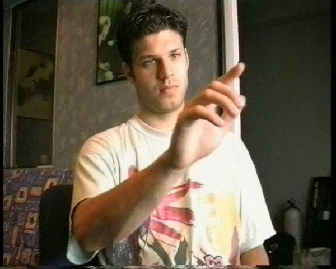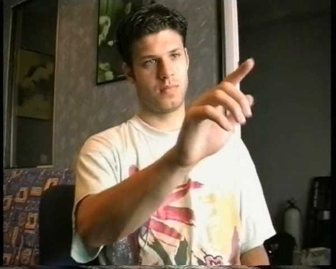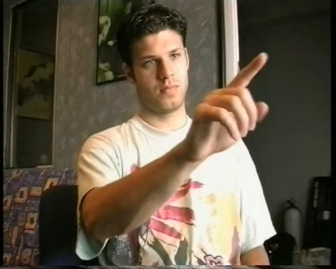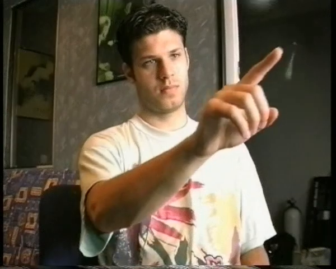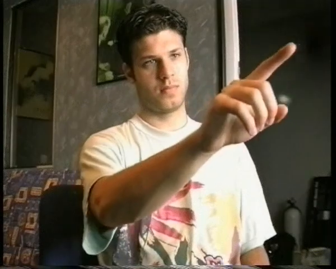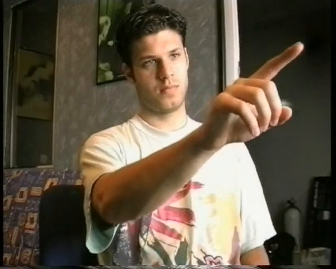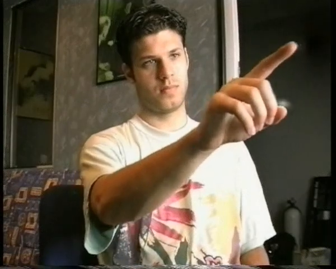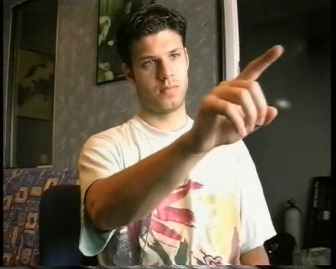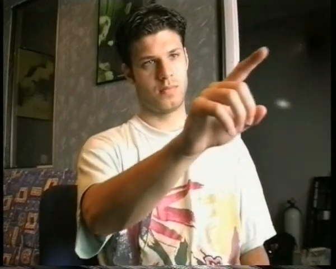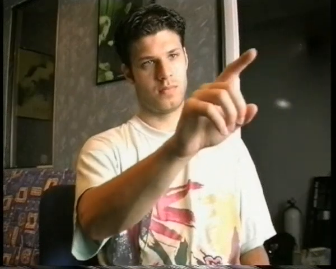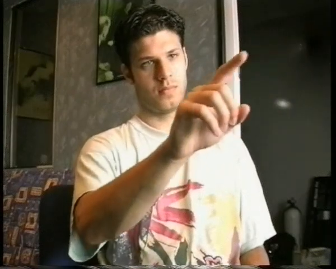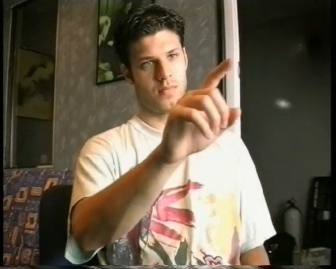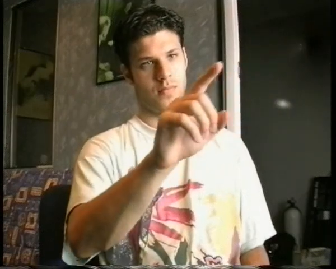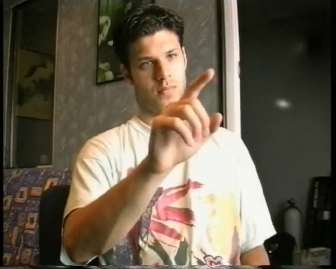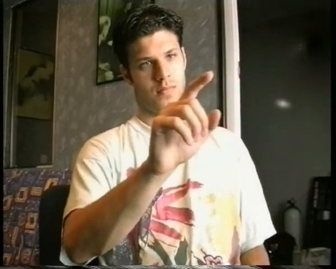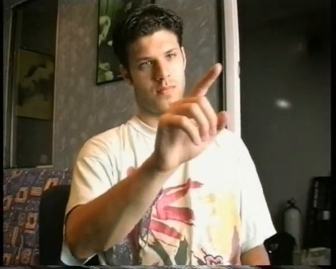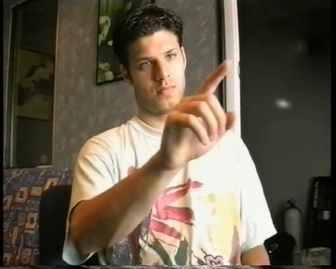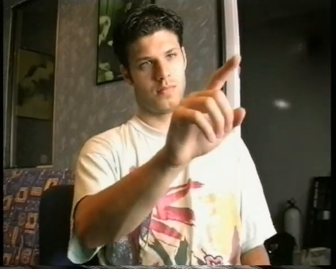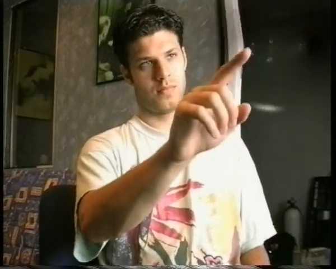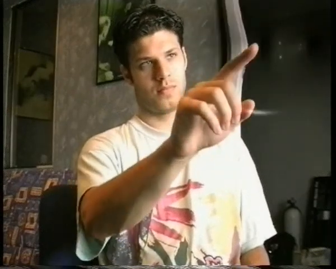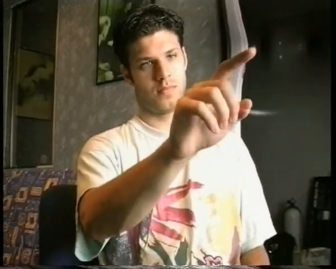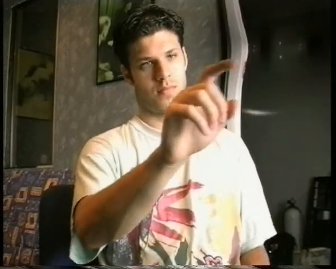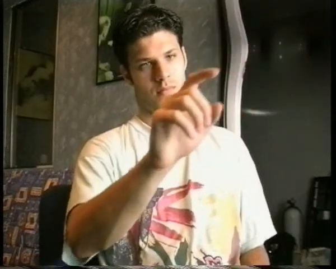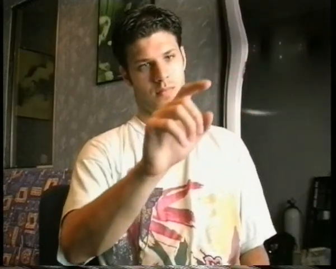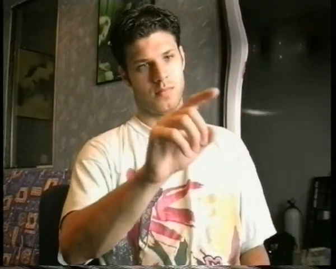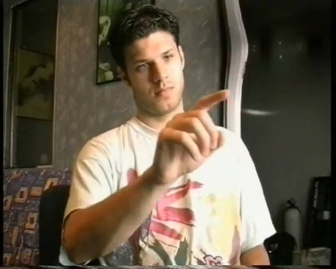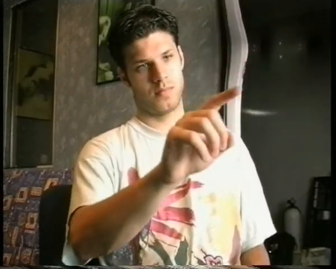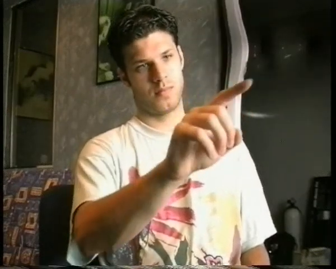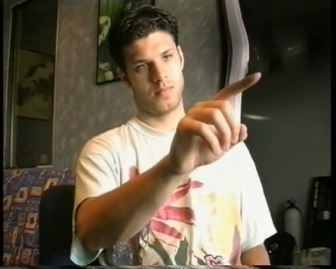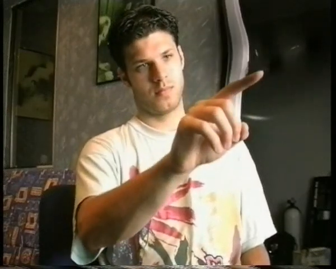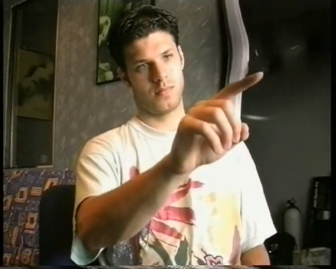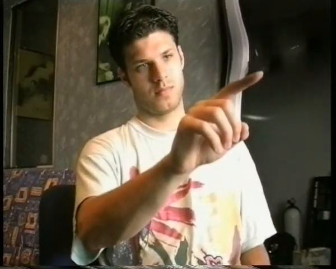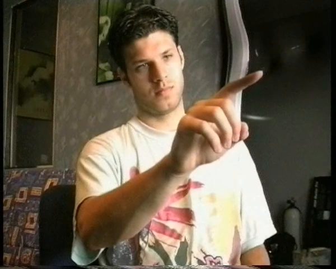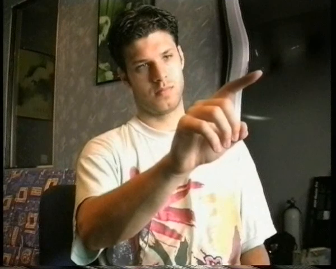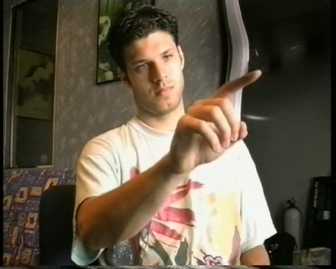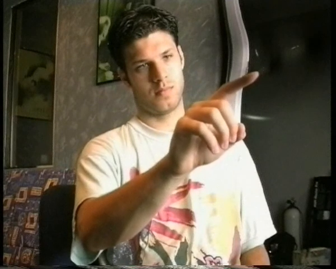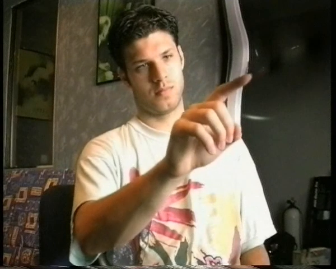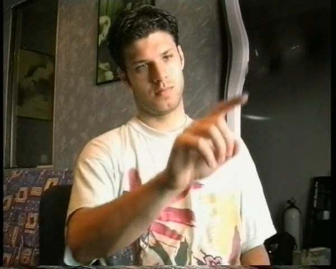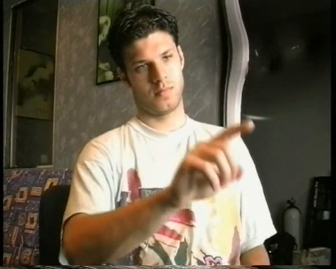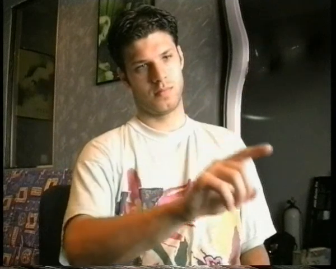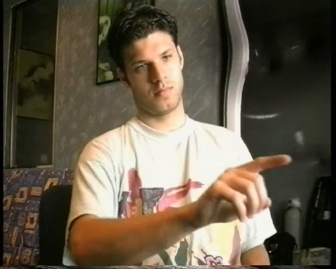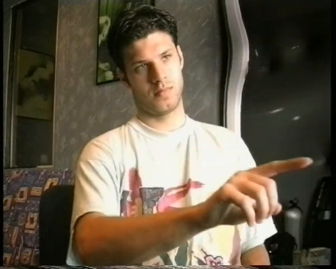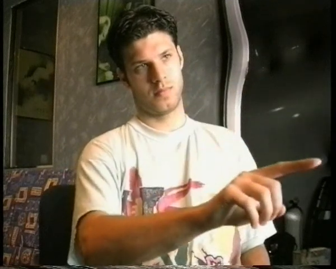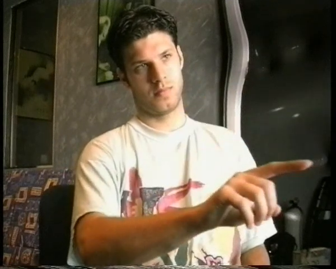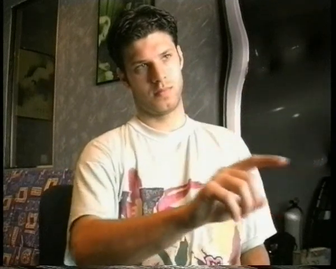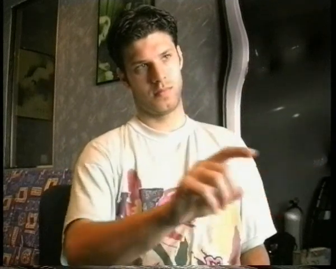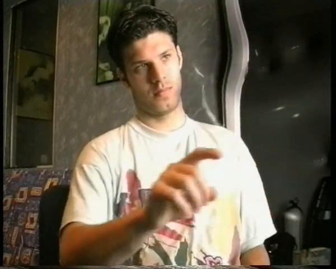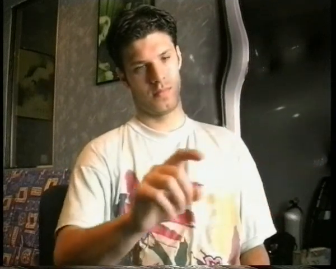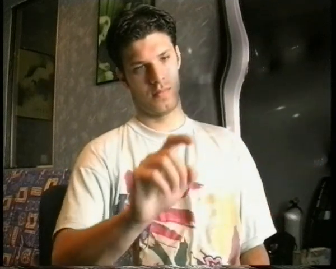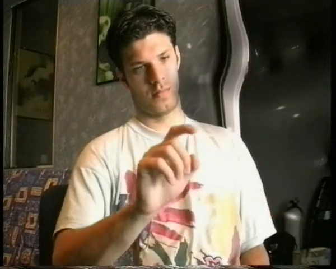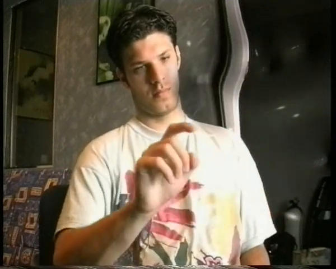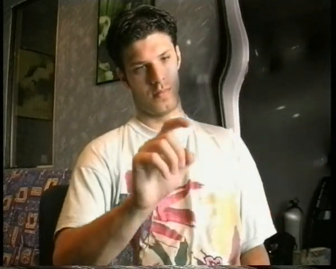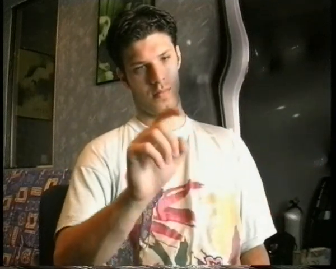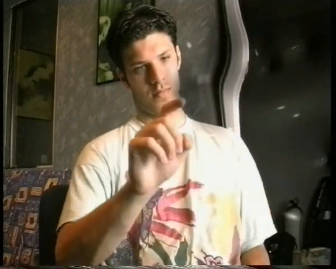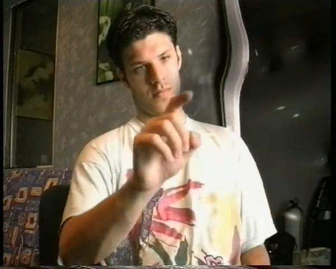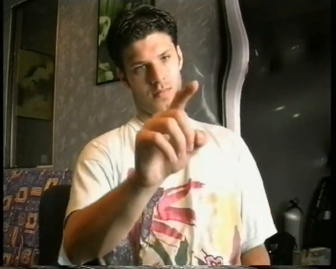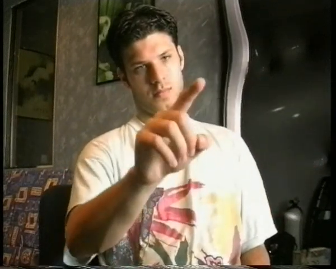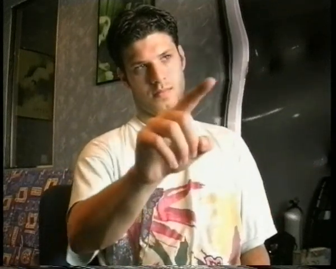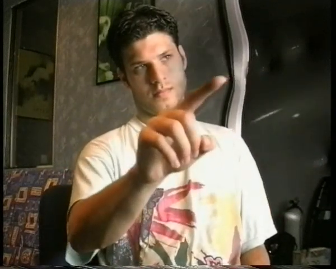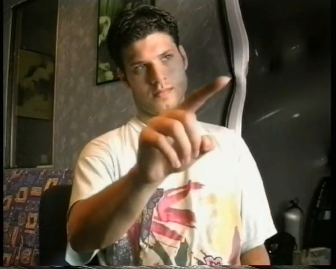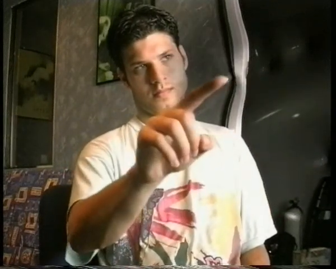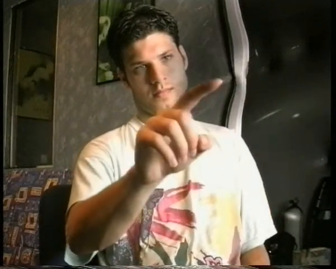ekran